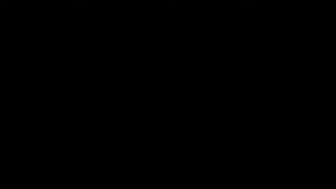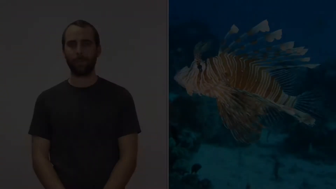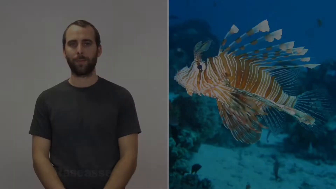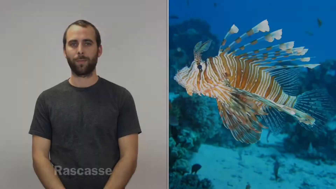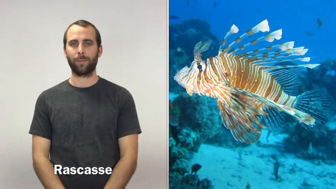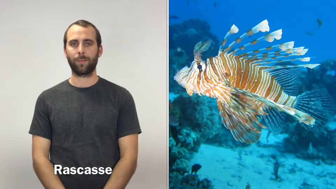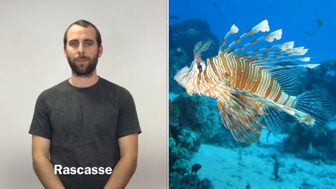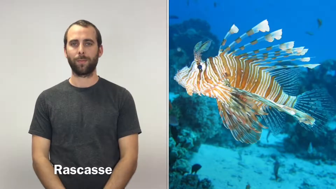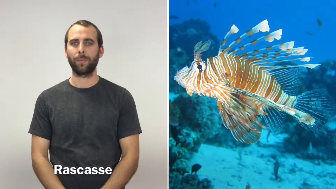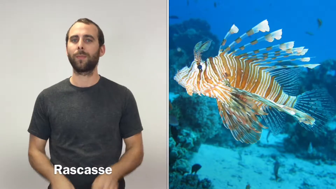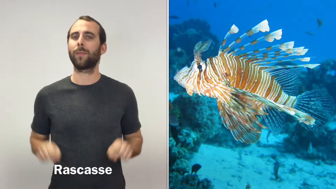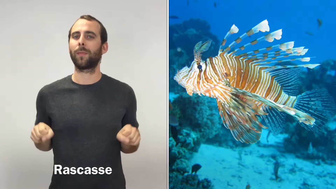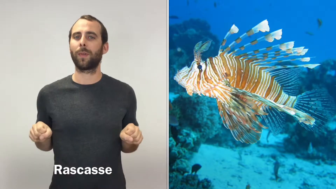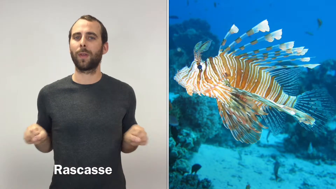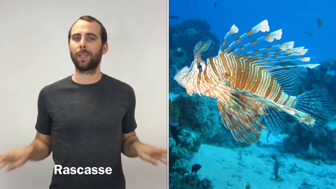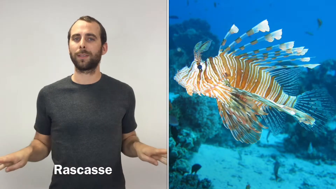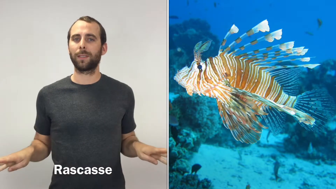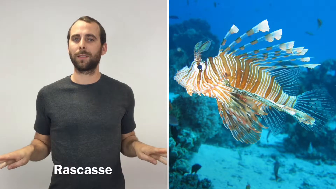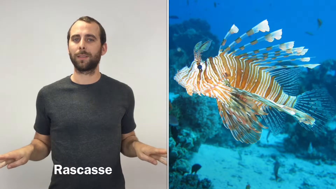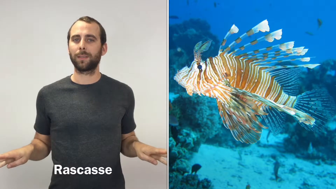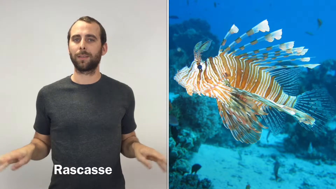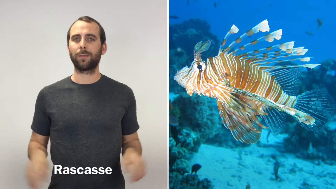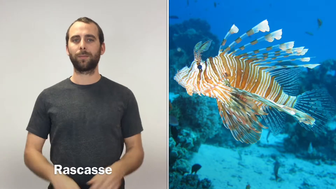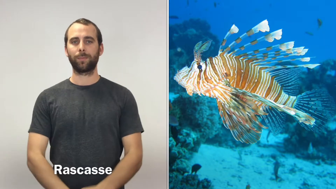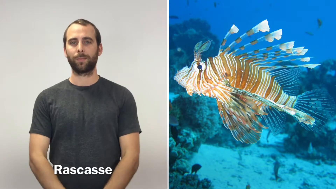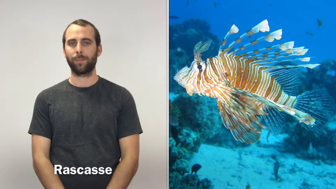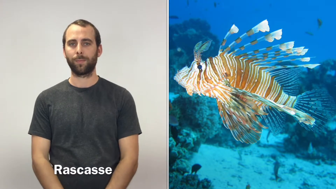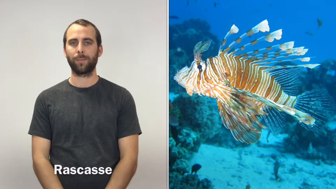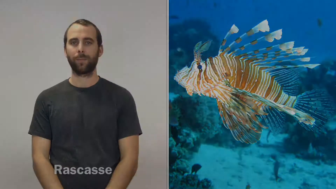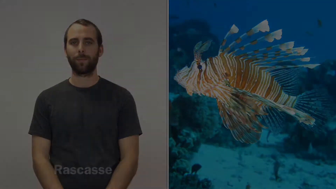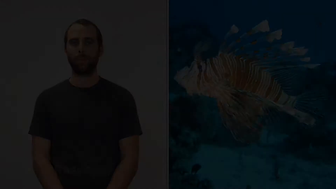Rascasse